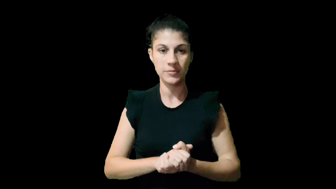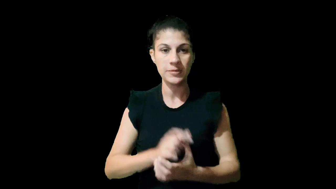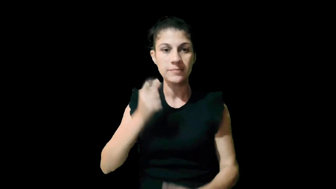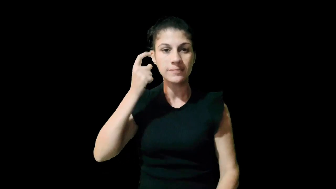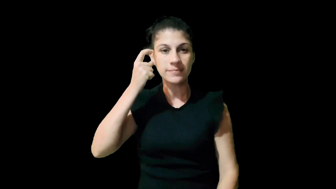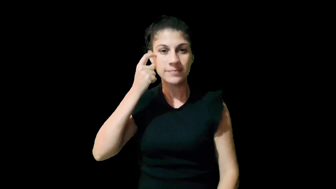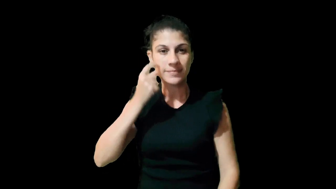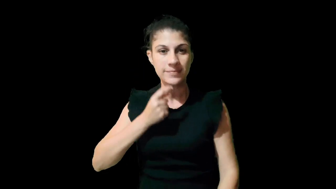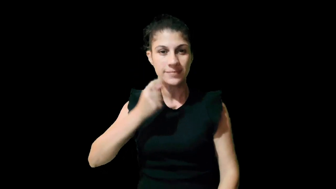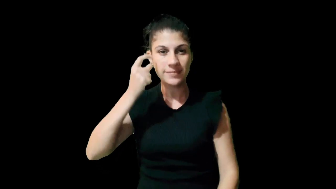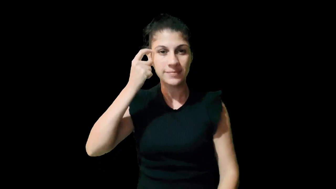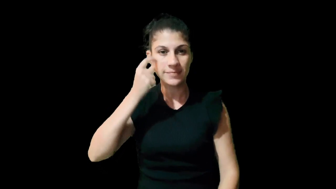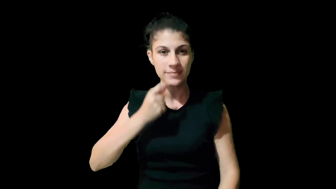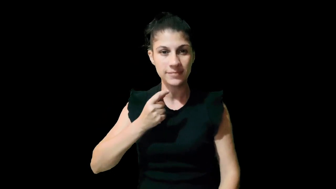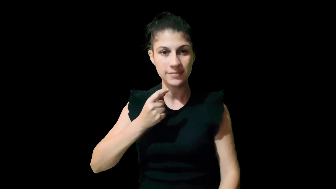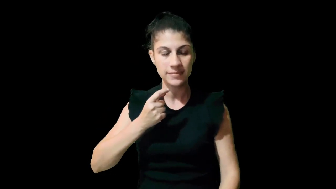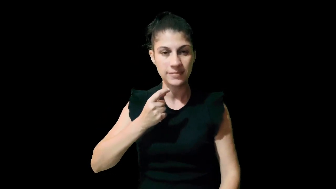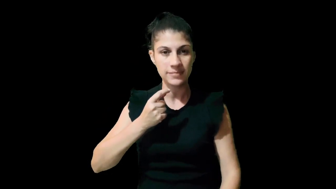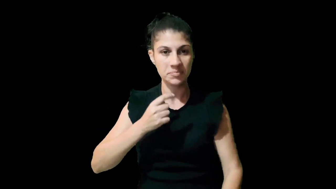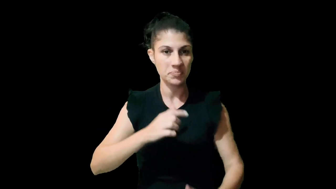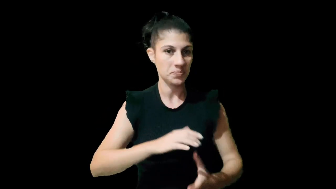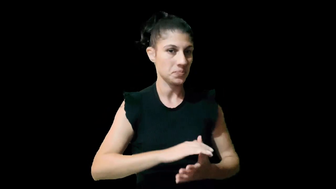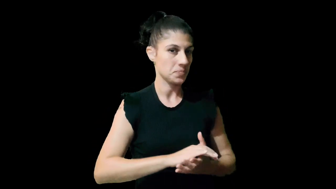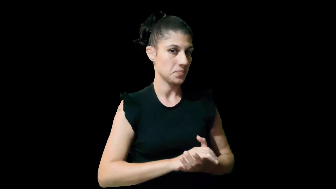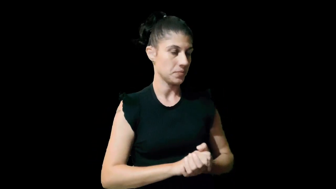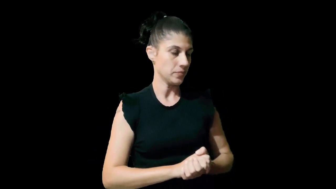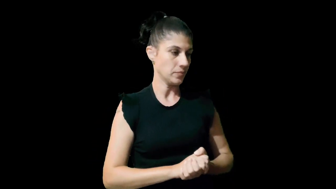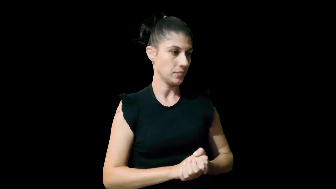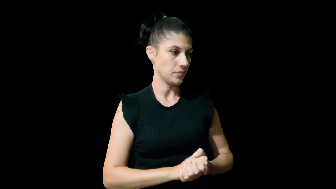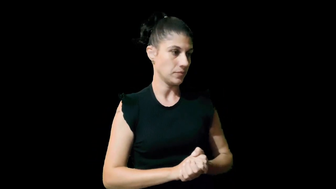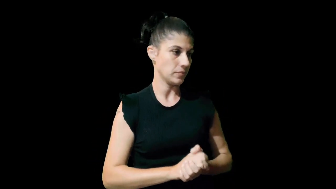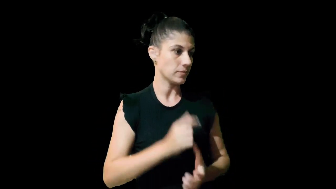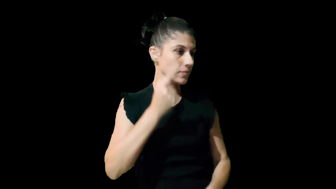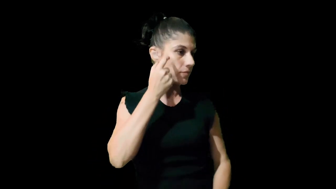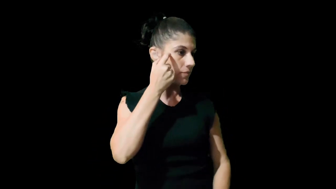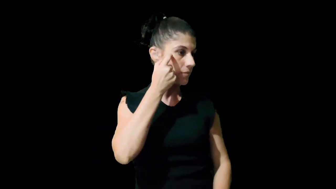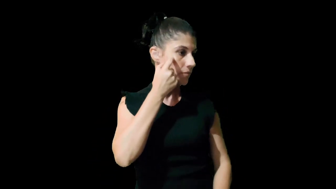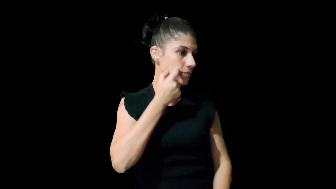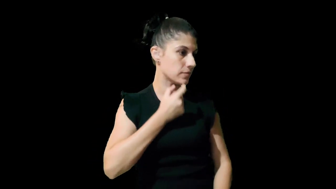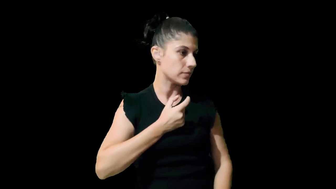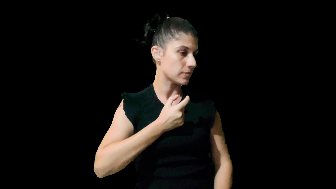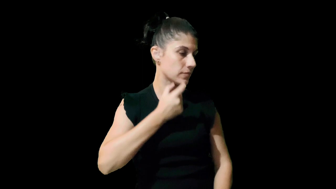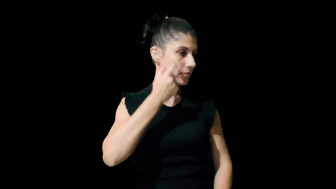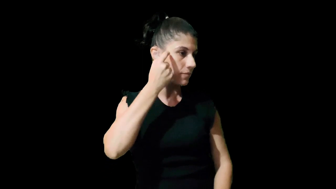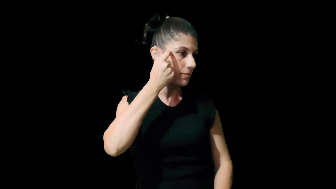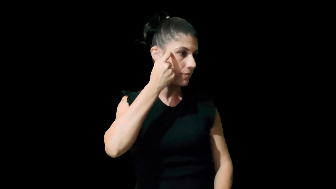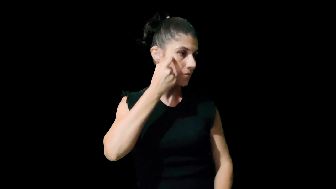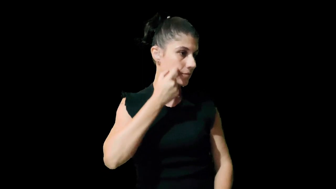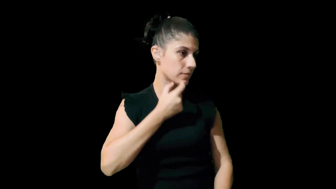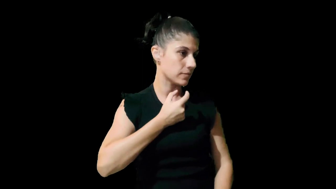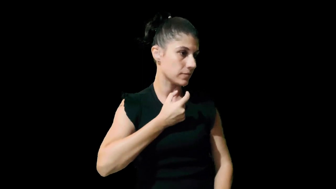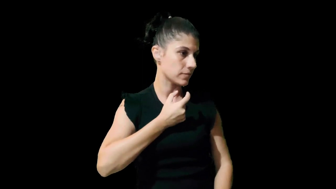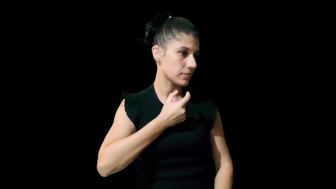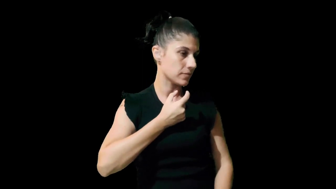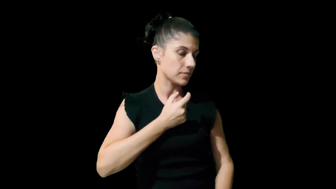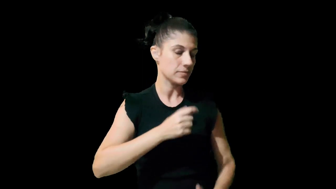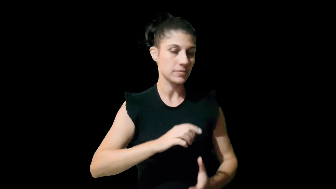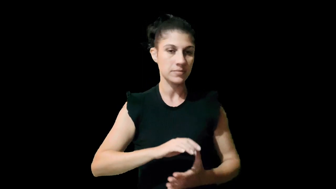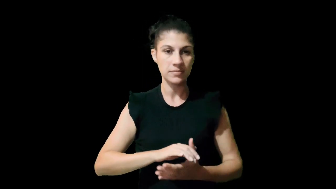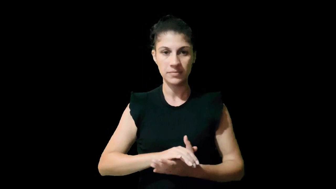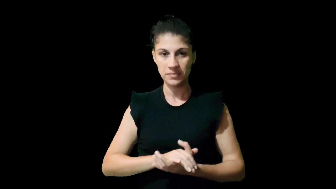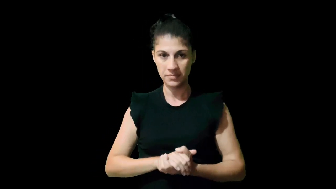Allan Kardec